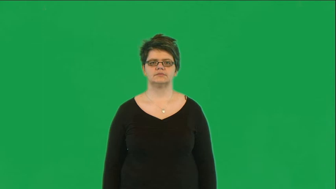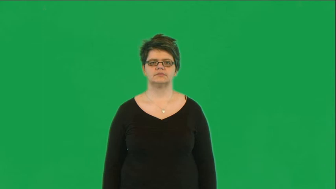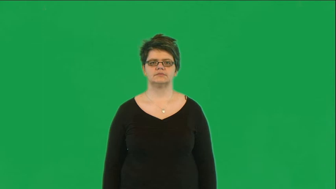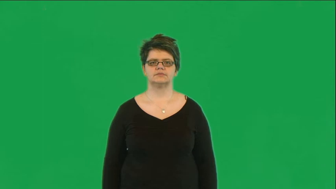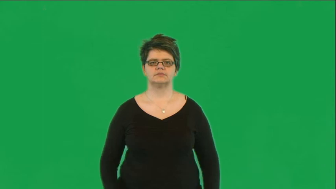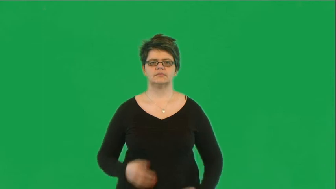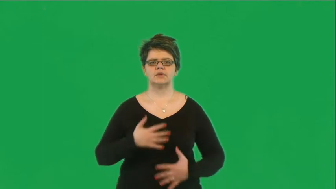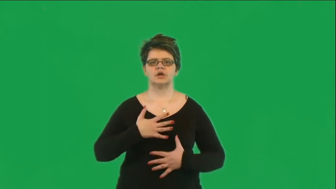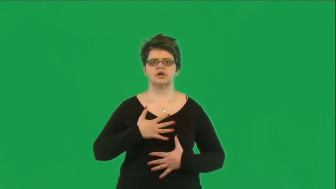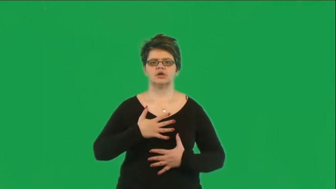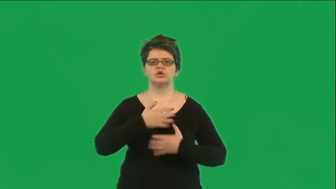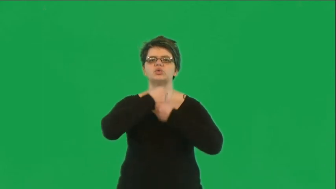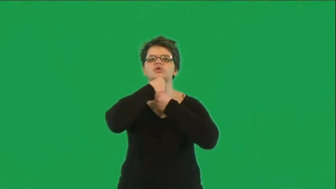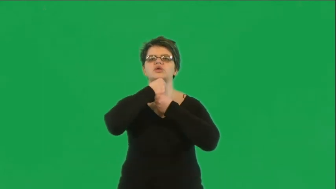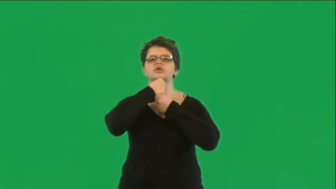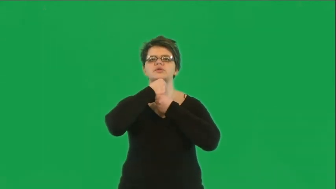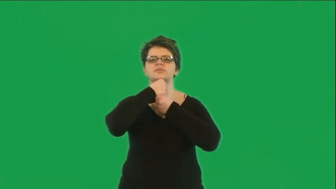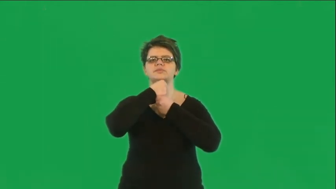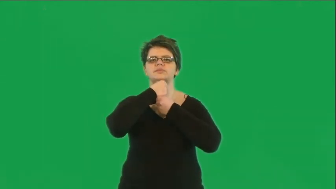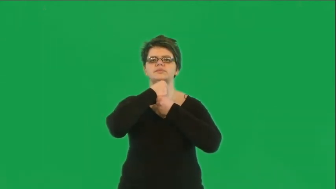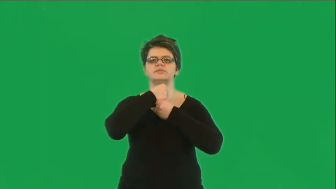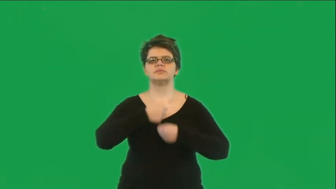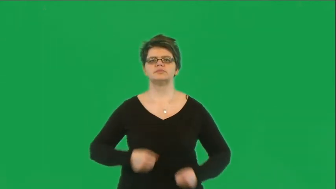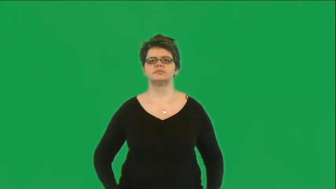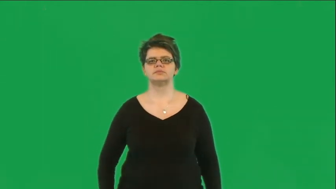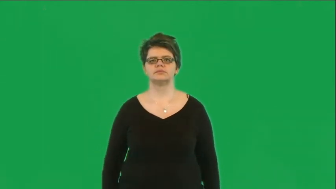duszność